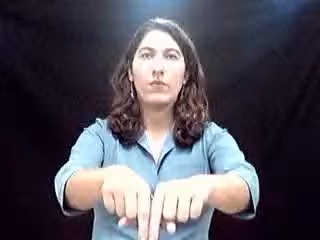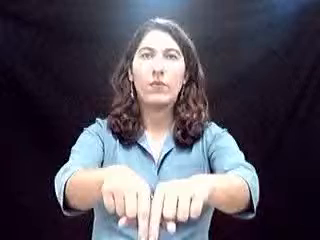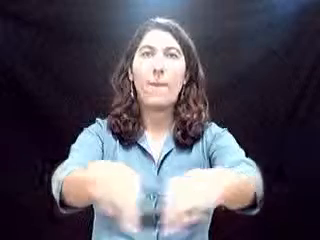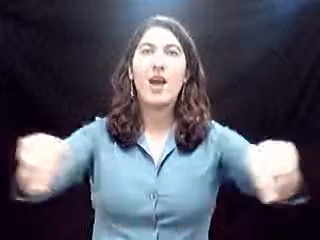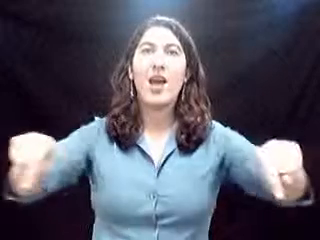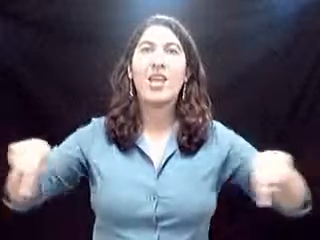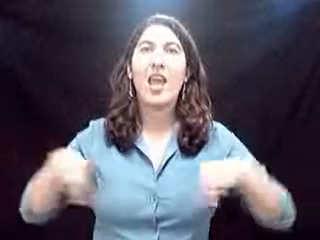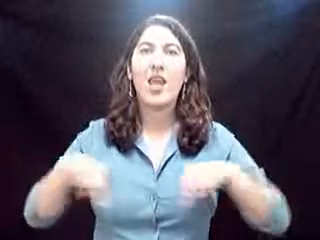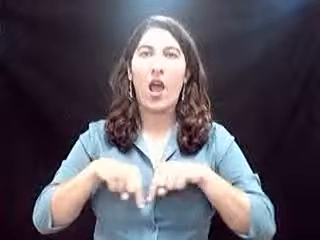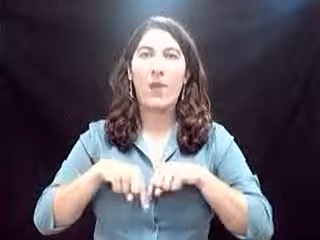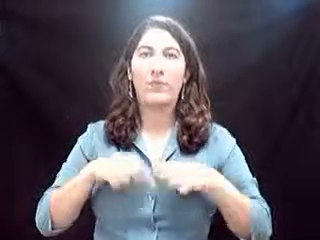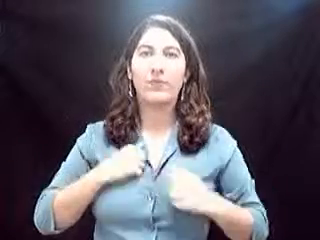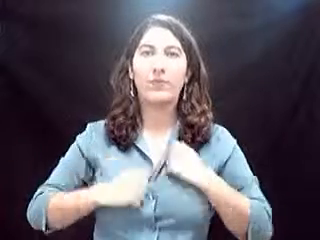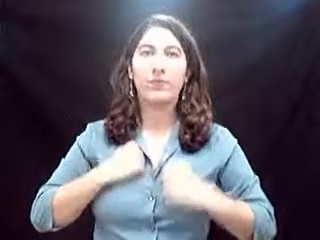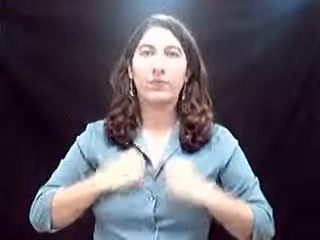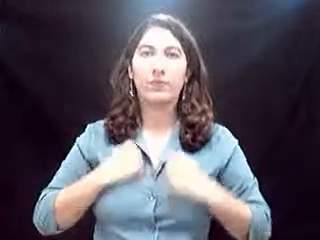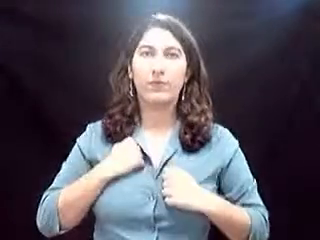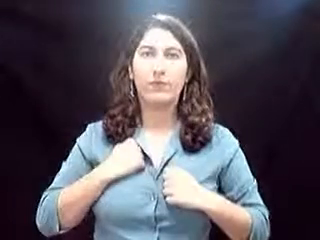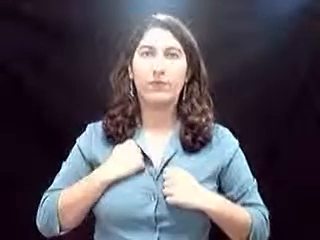banheira